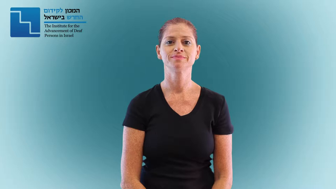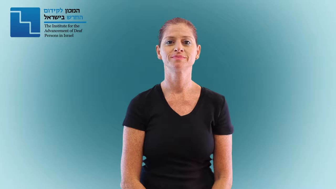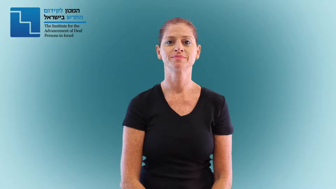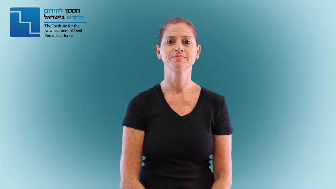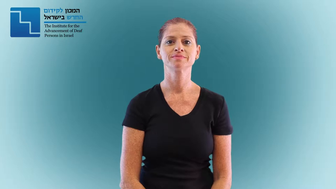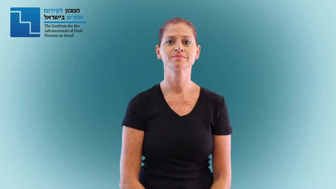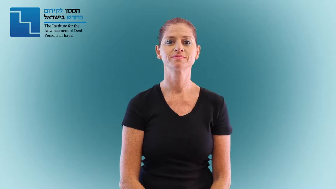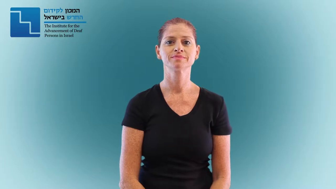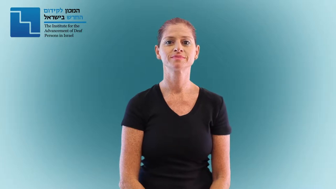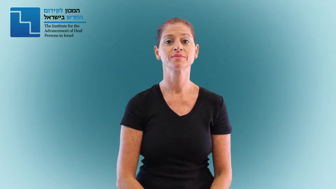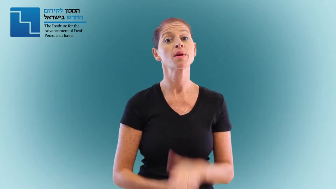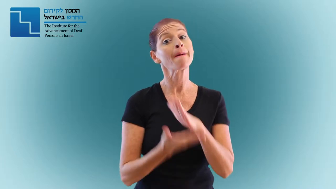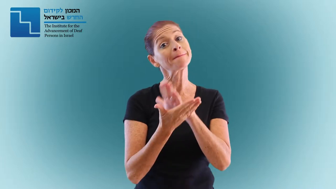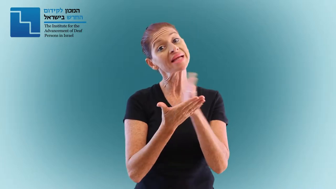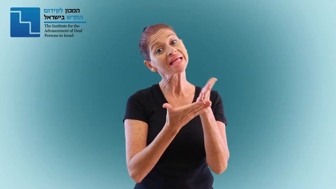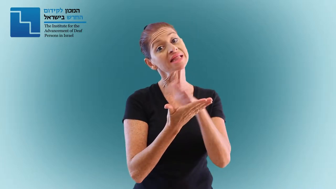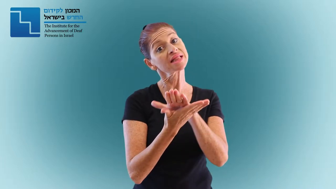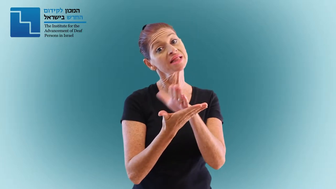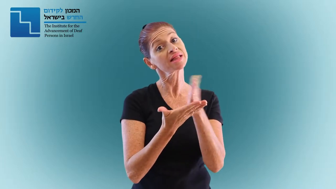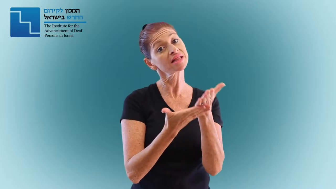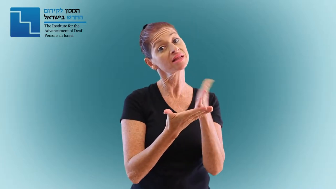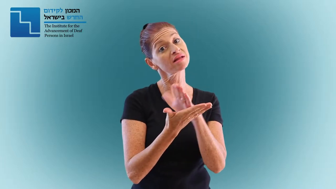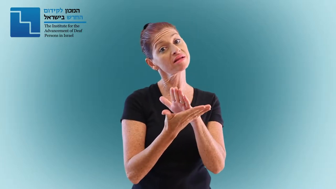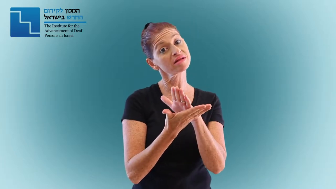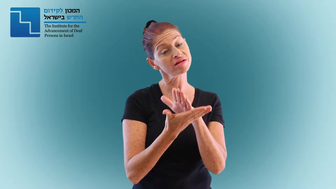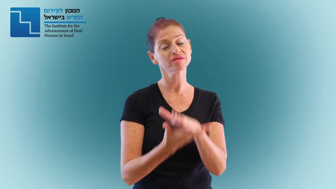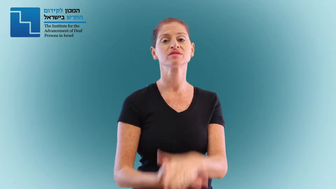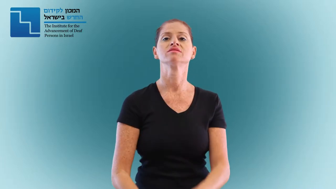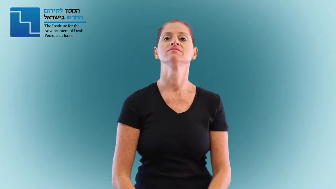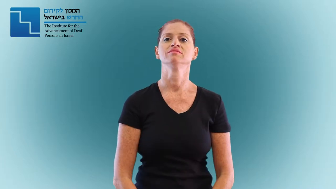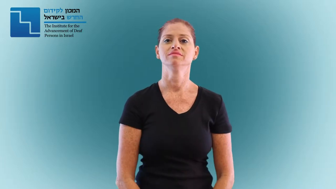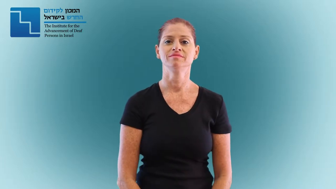בין